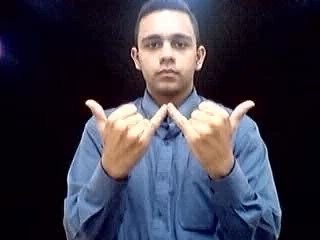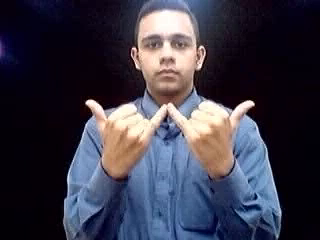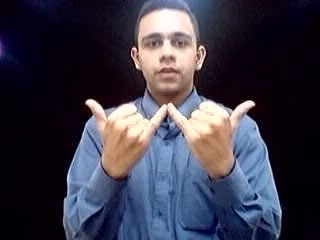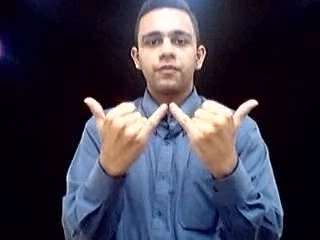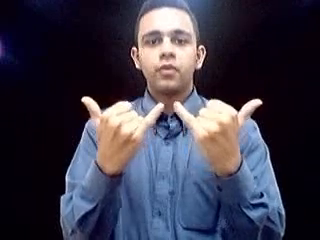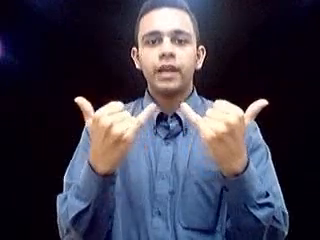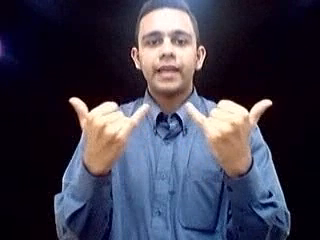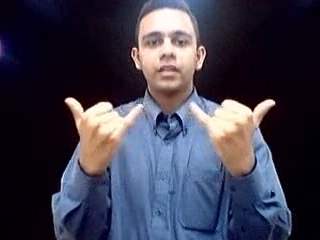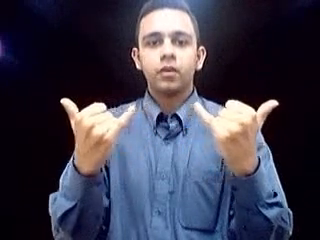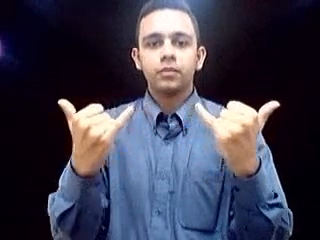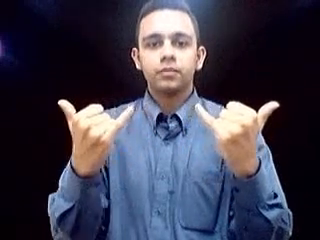fio eletrico